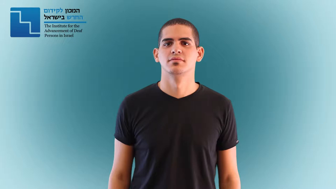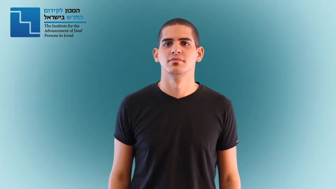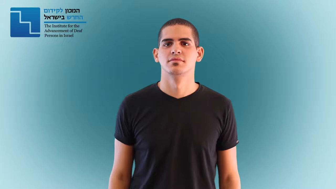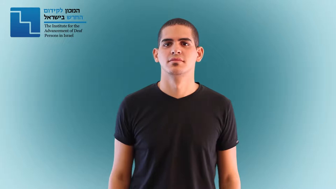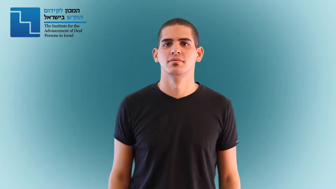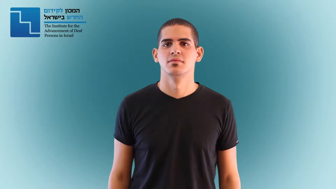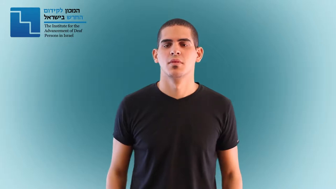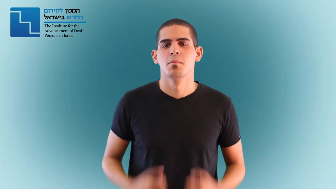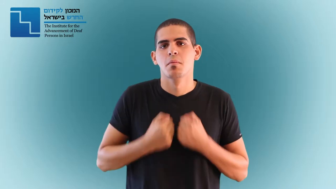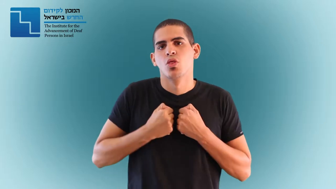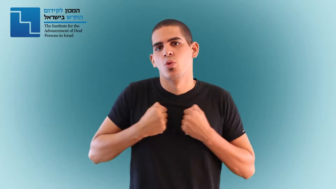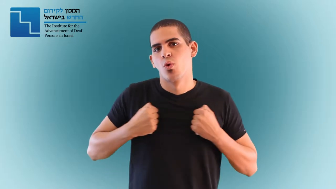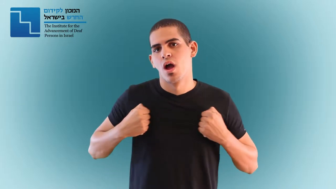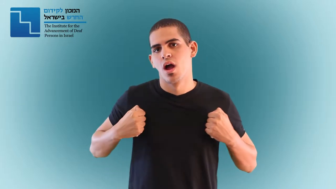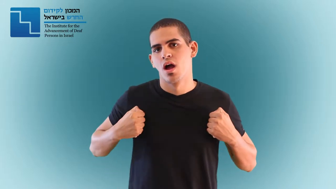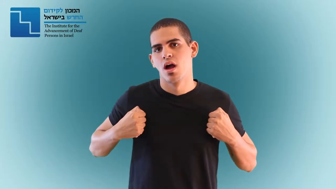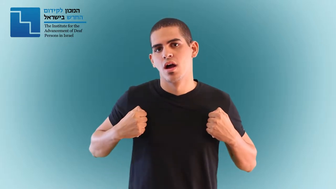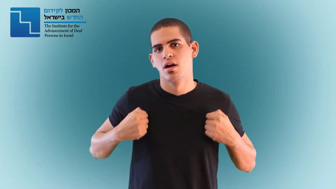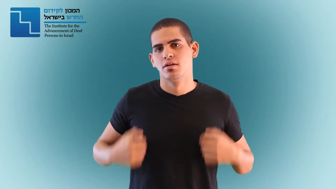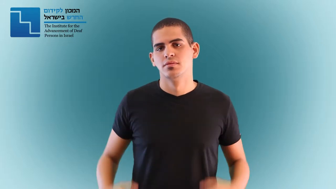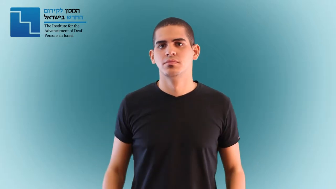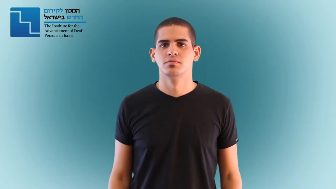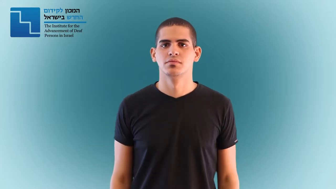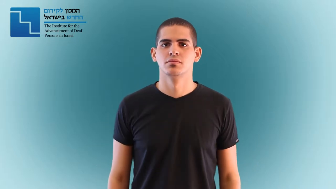מתוח